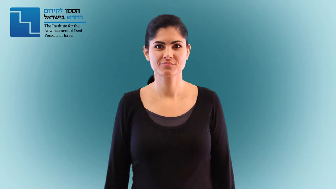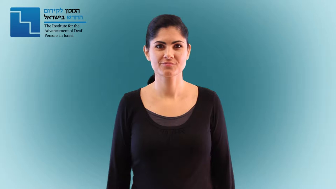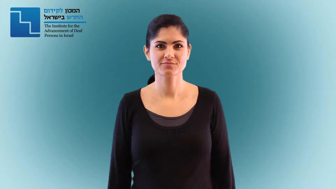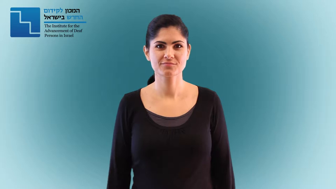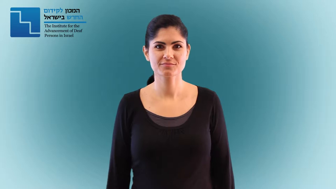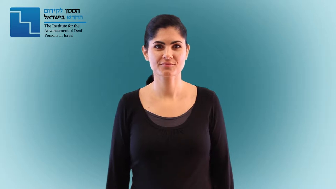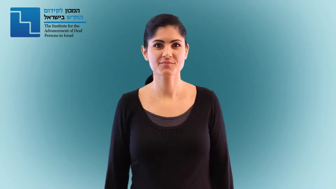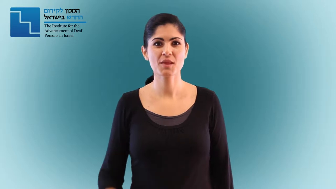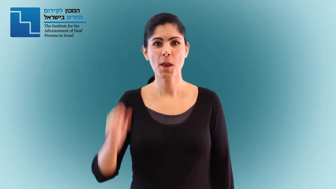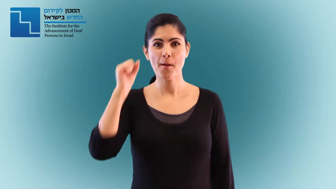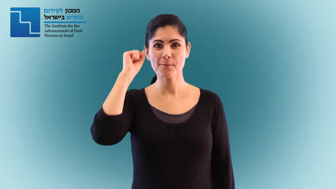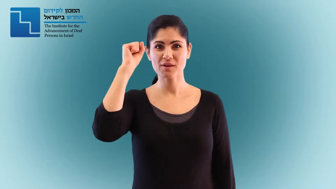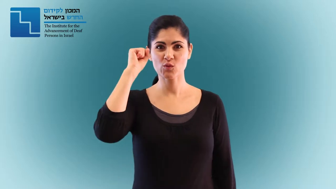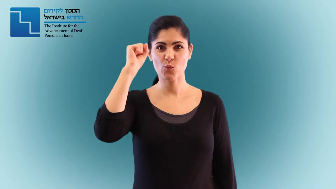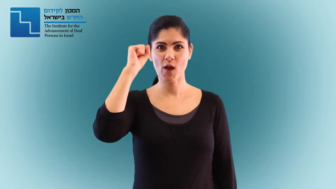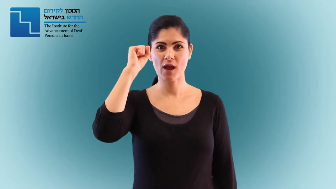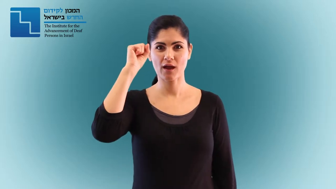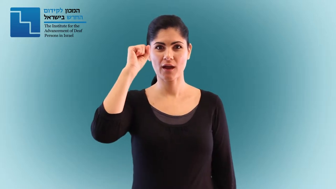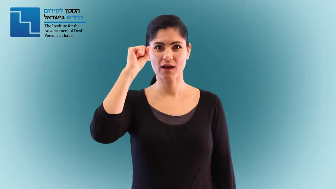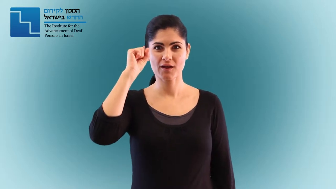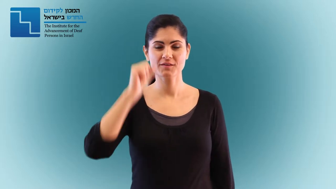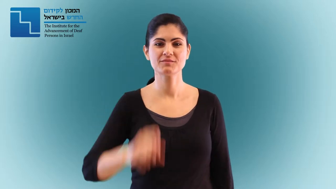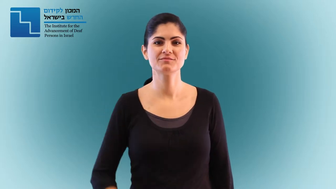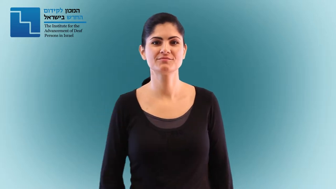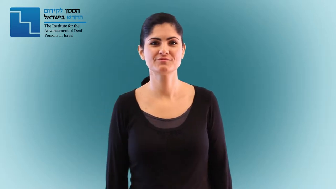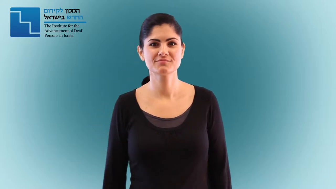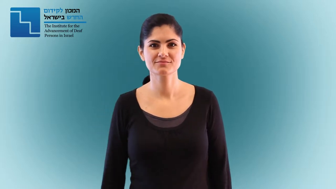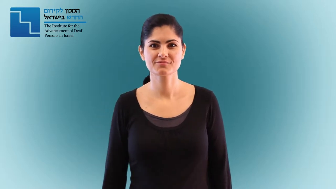ביטוח